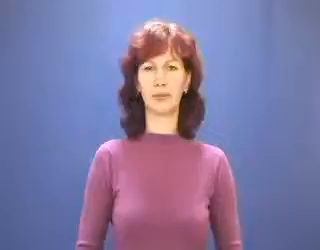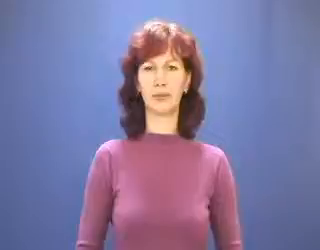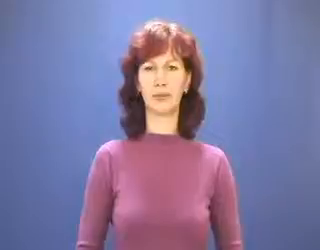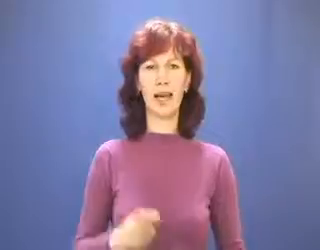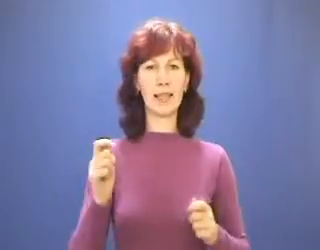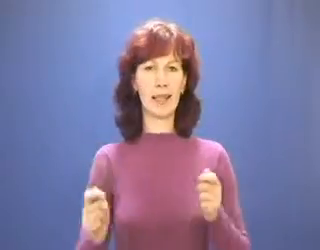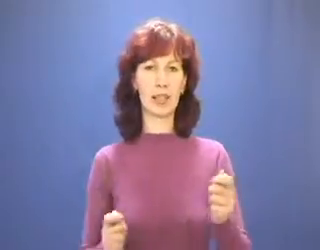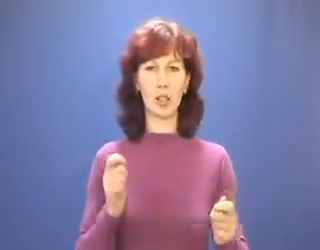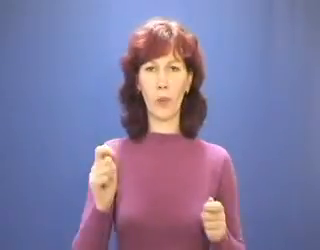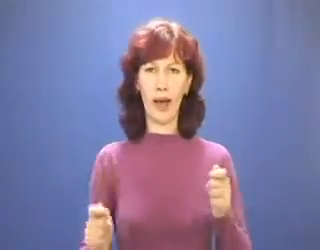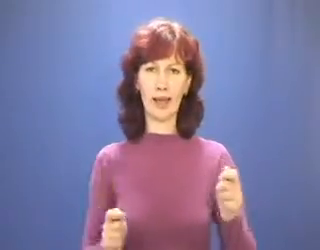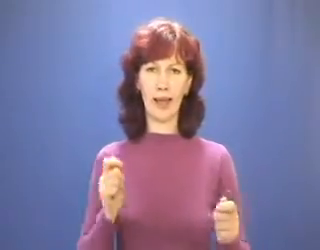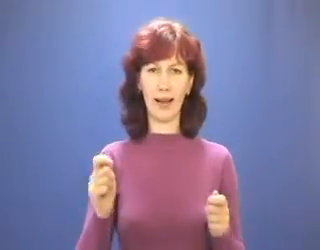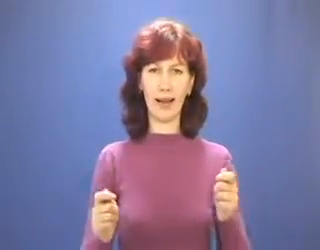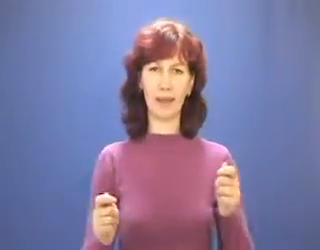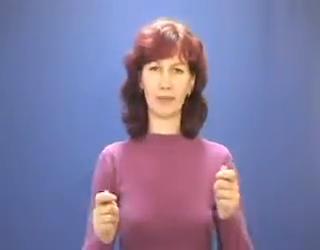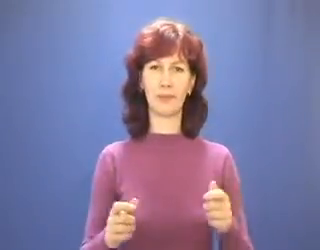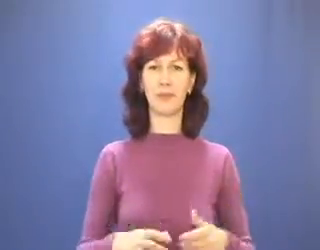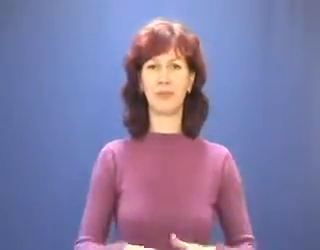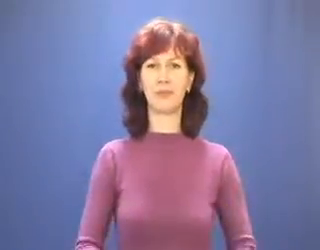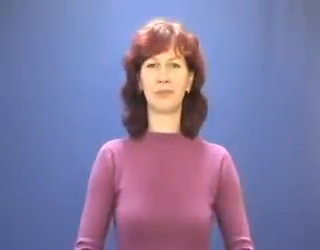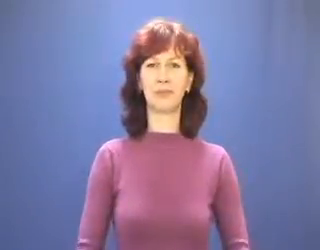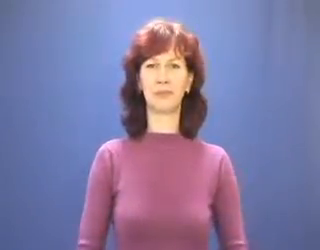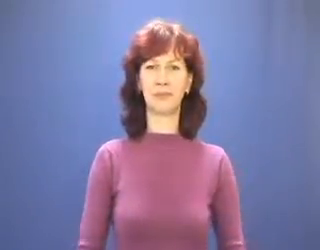diskoteka